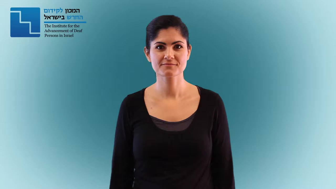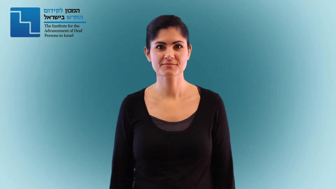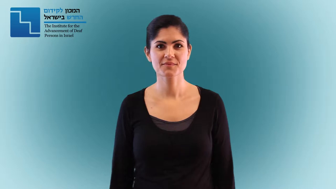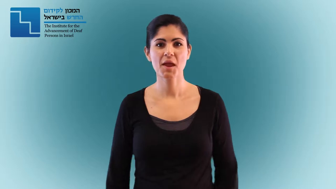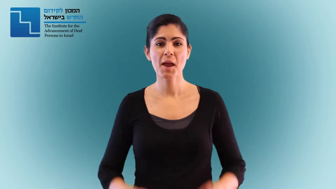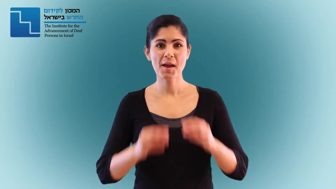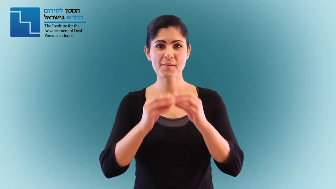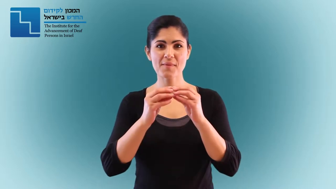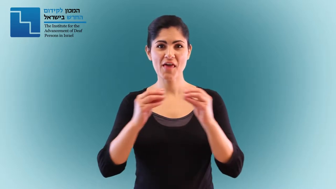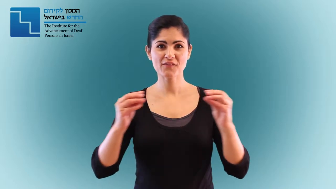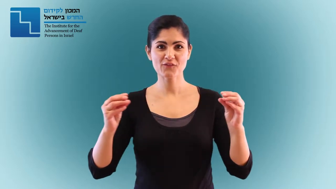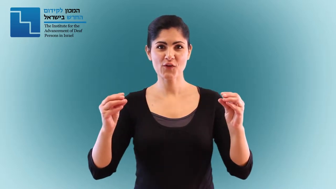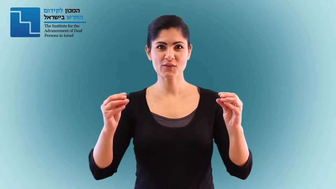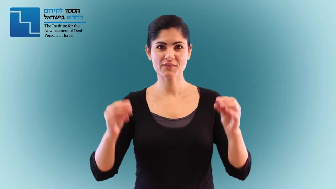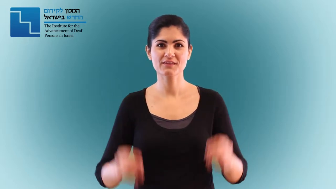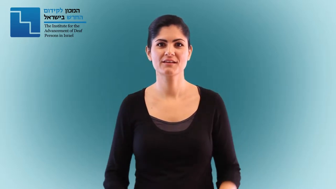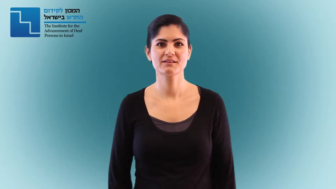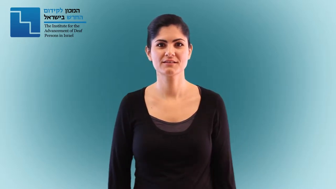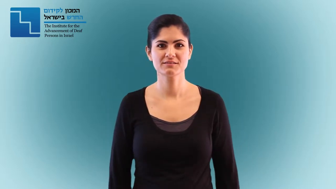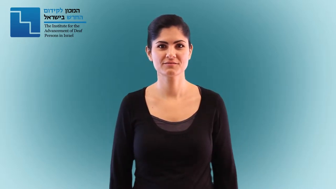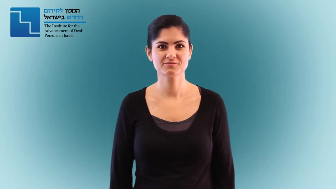מלפפון